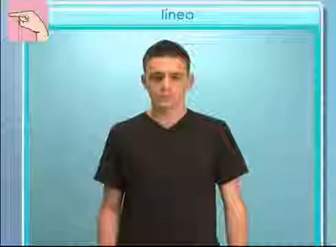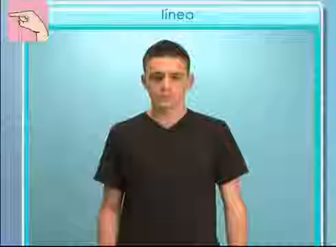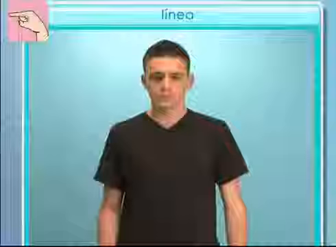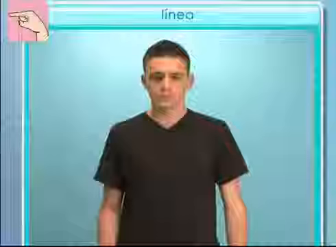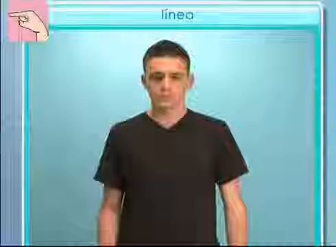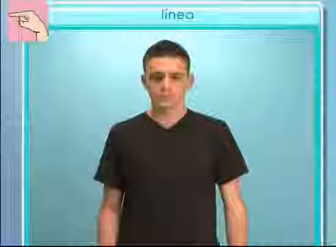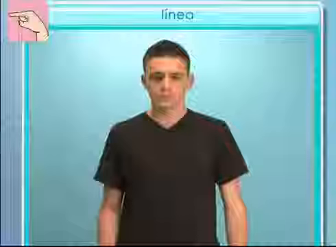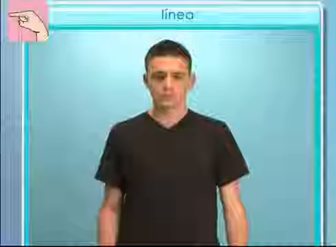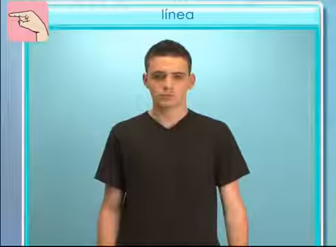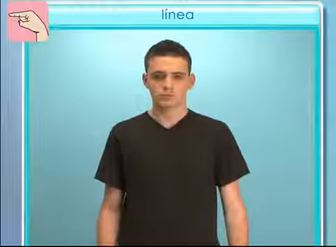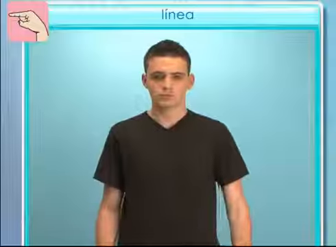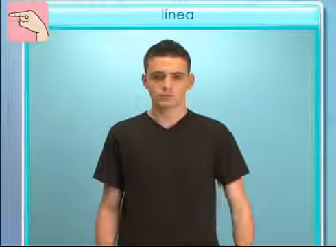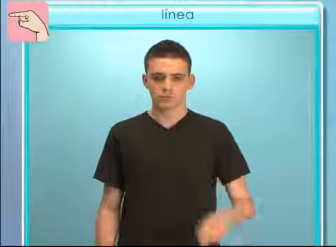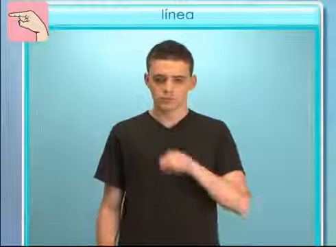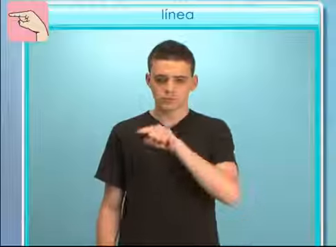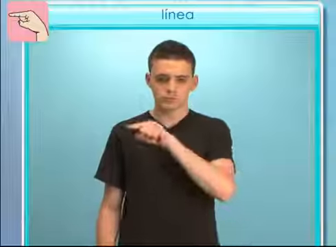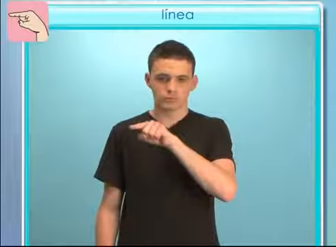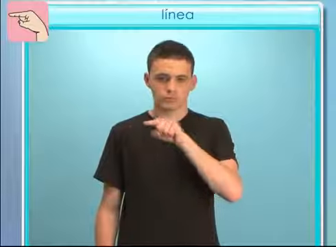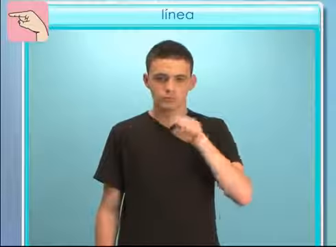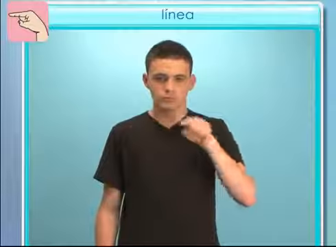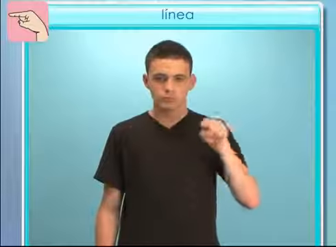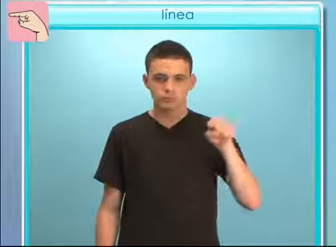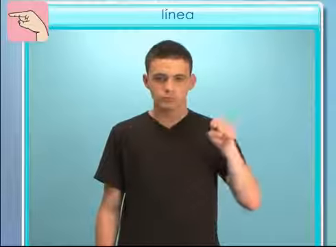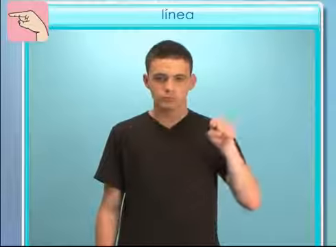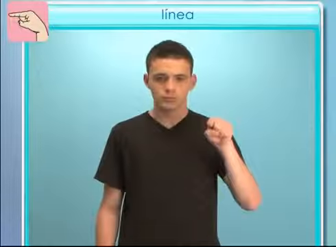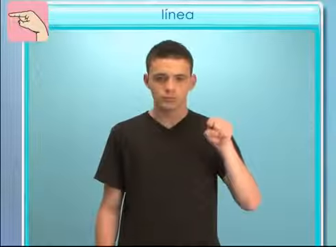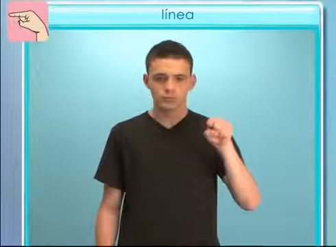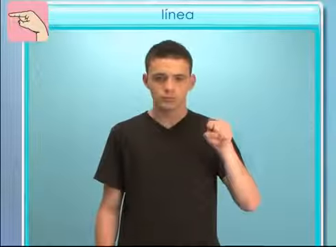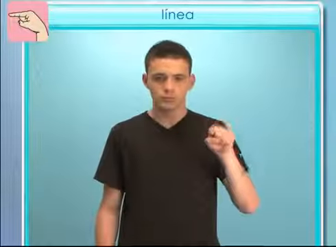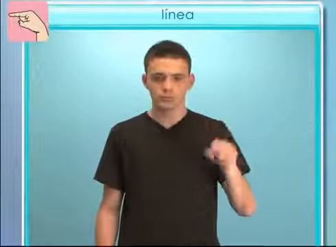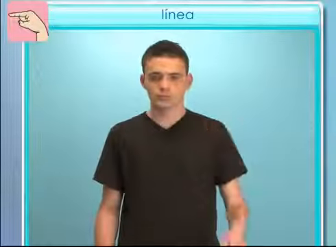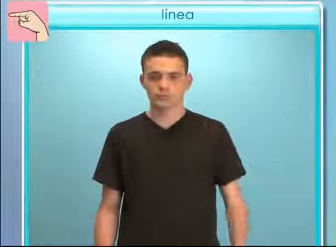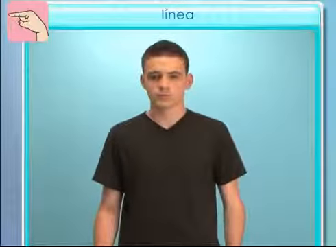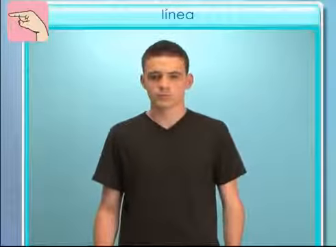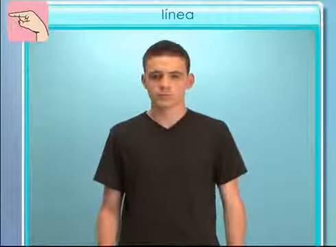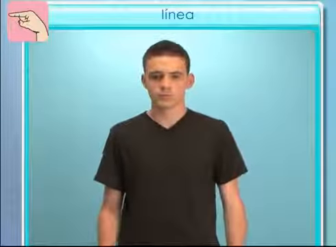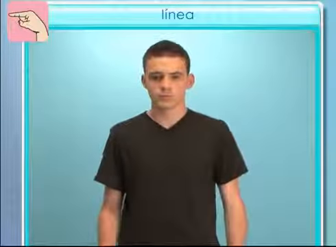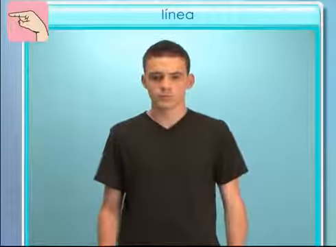Línea